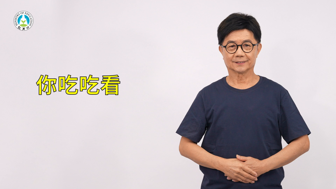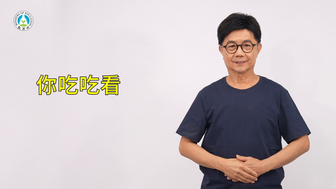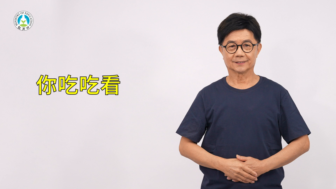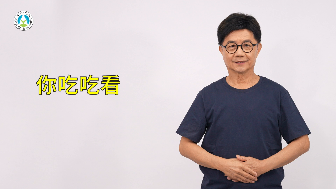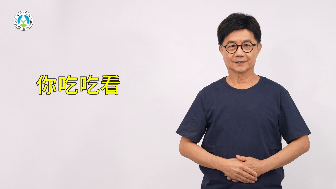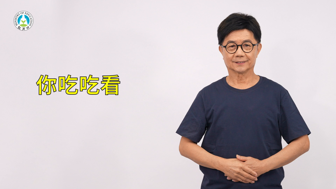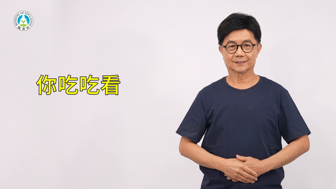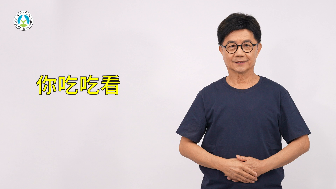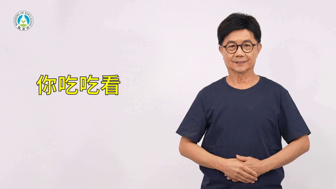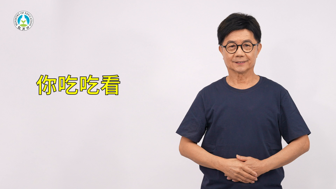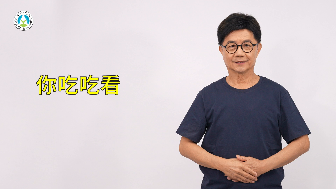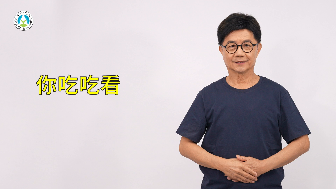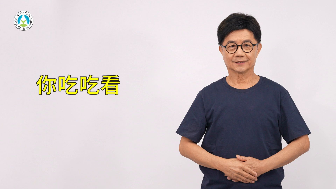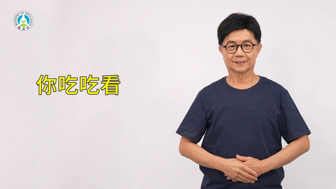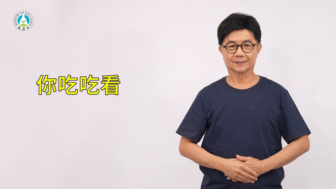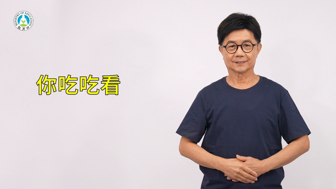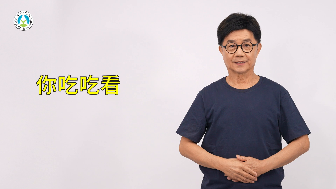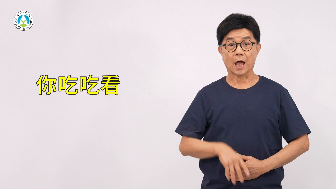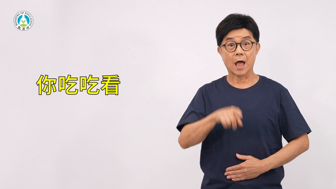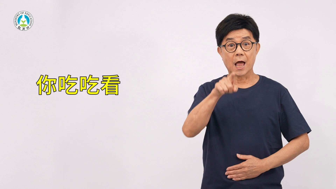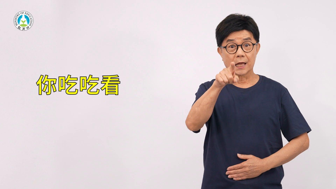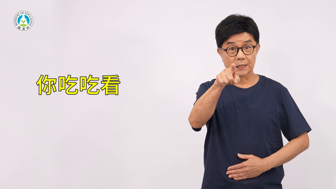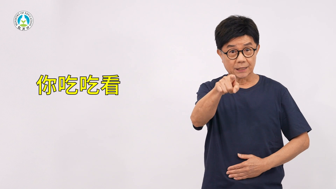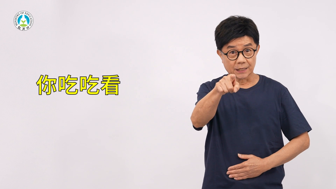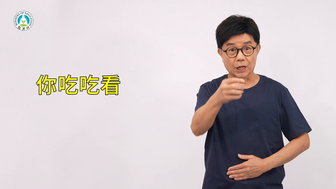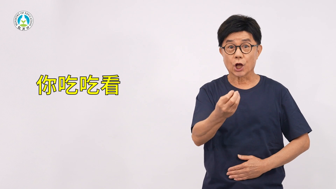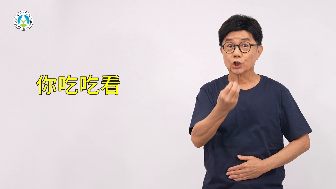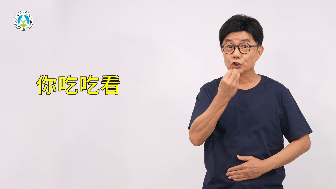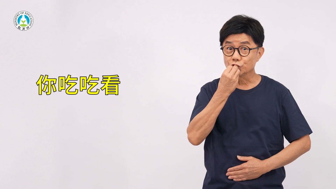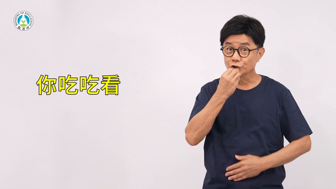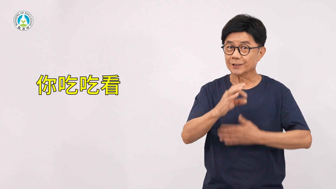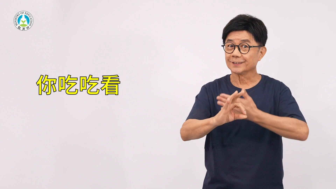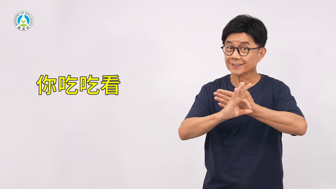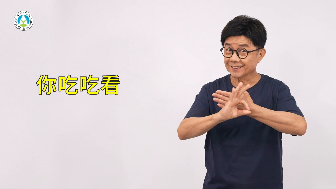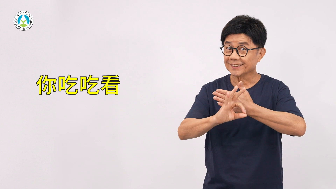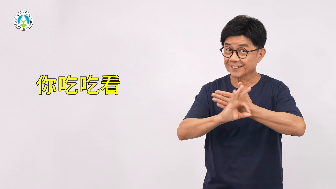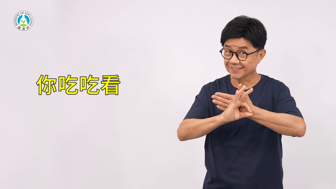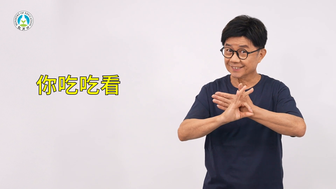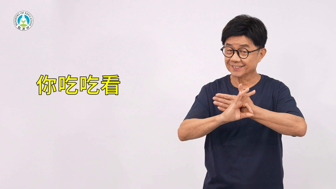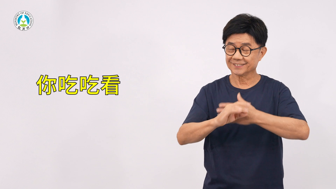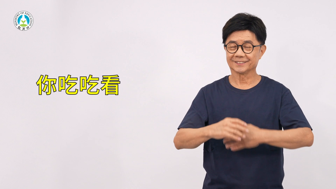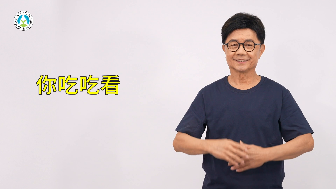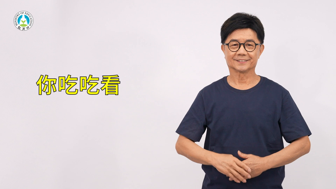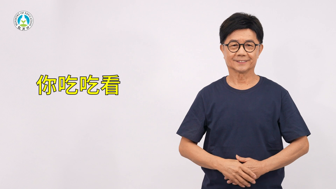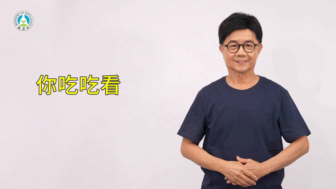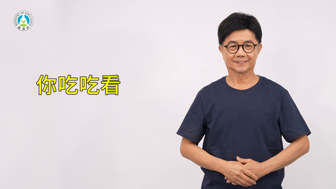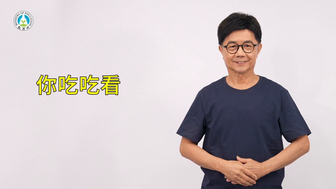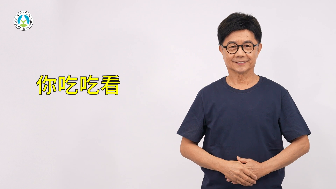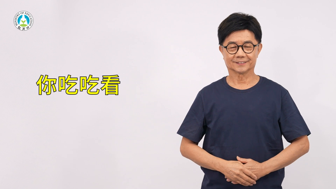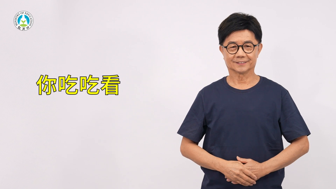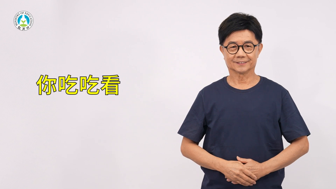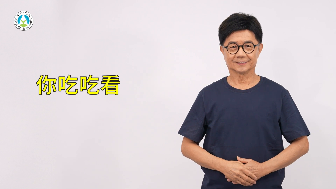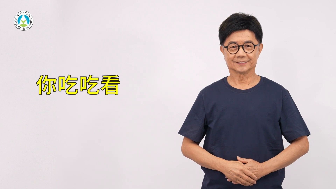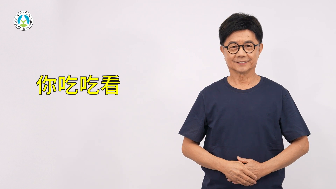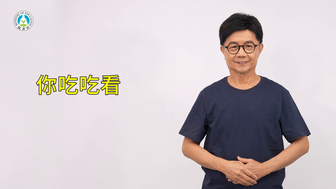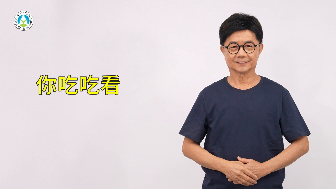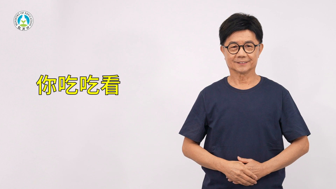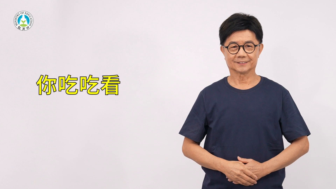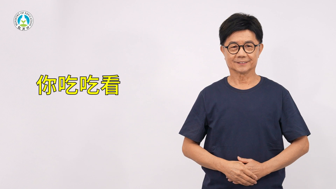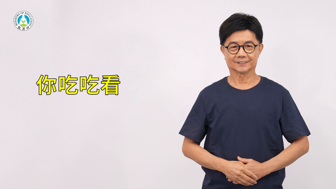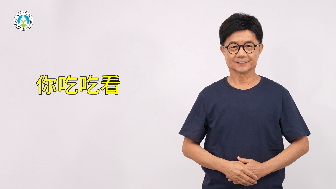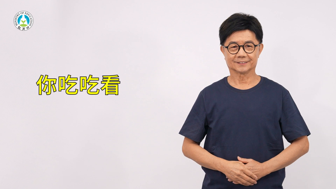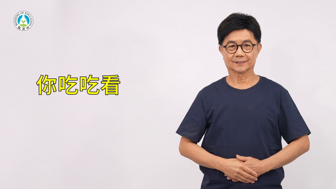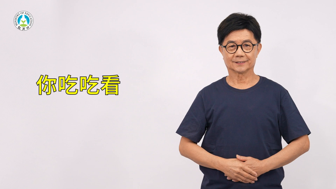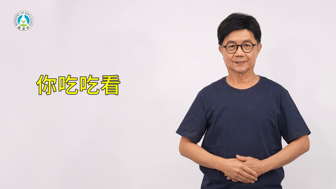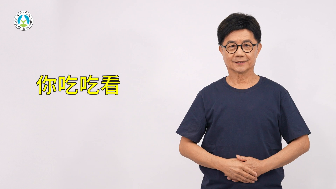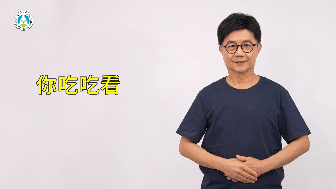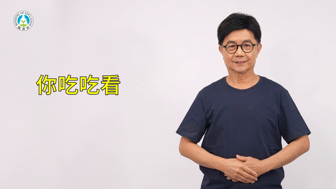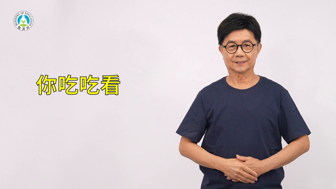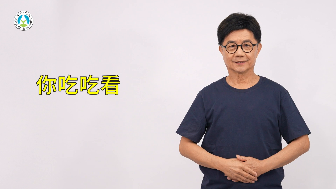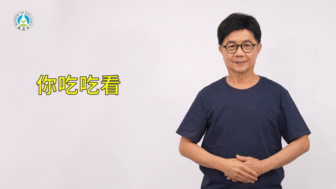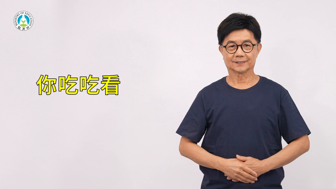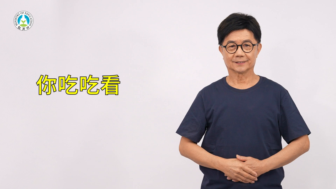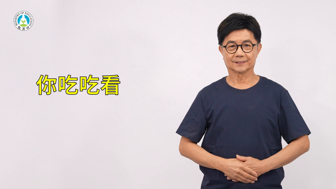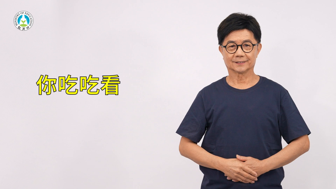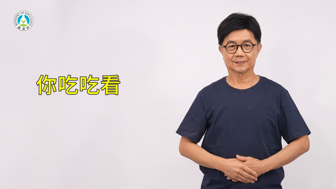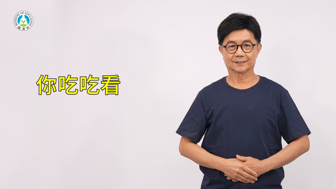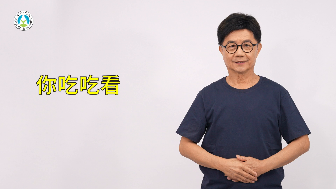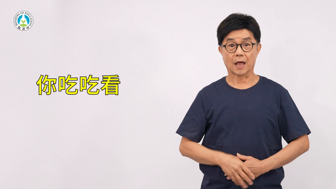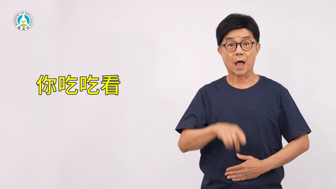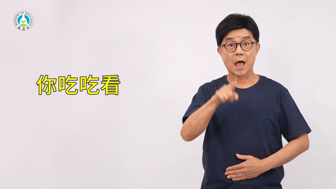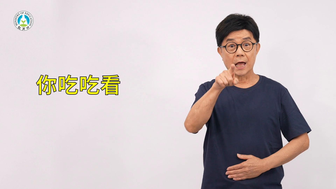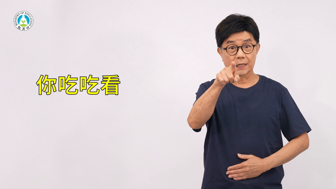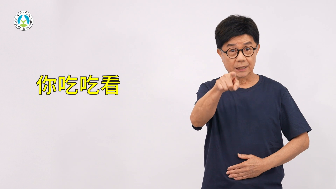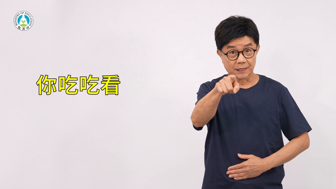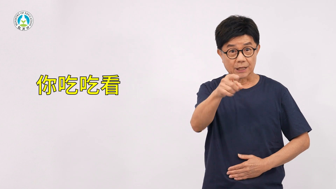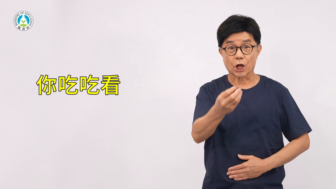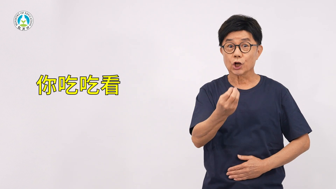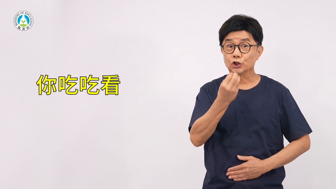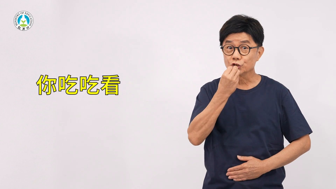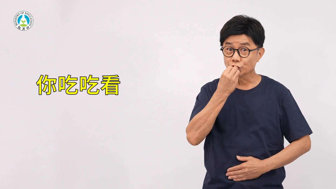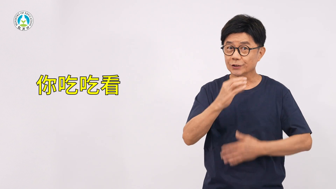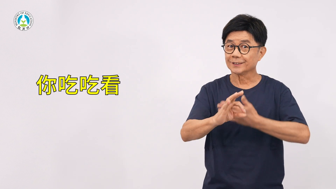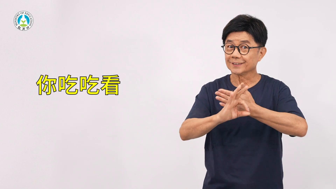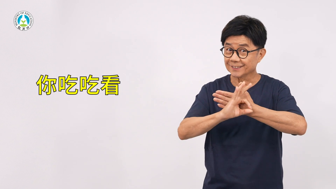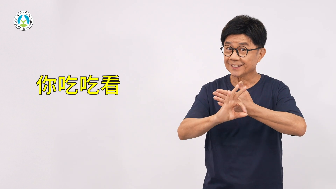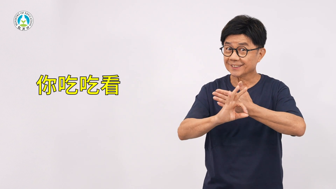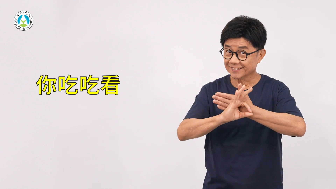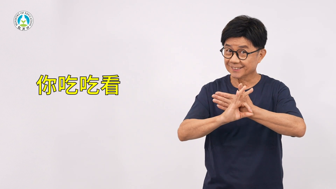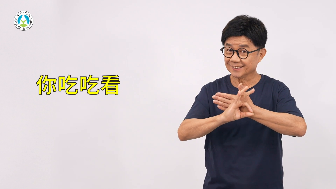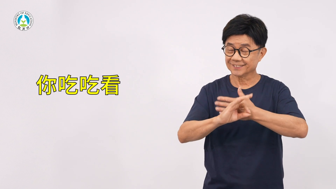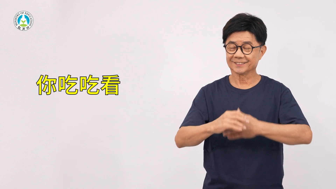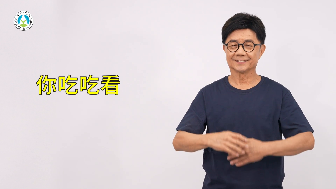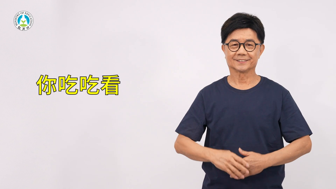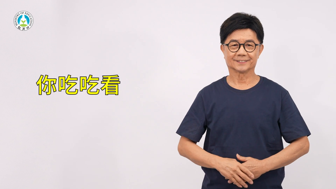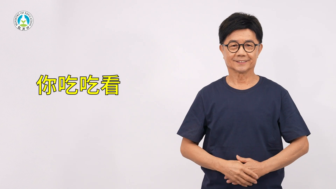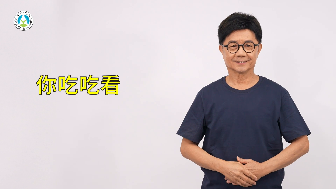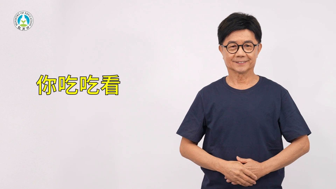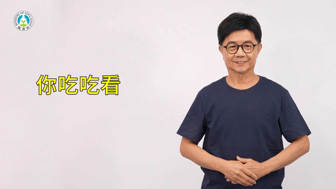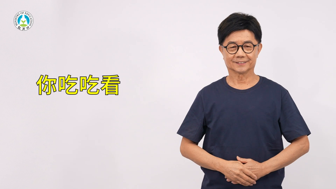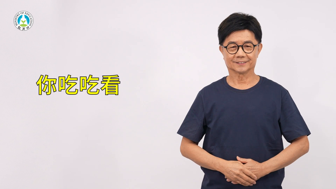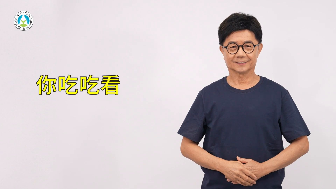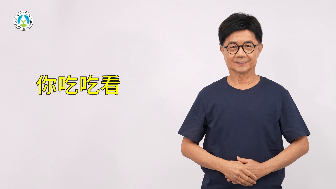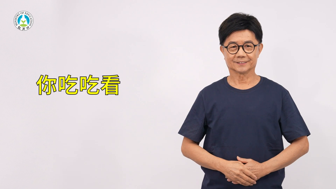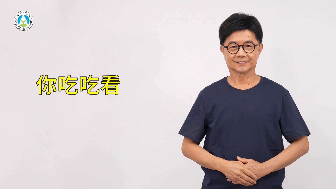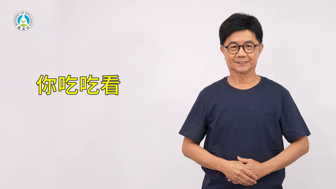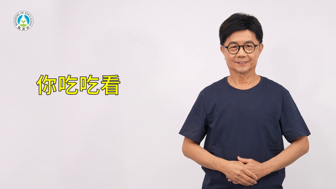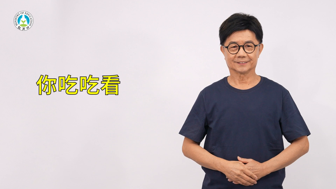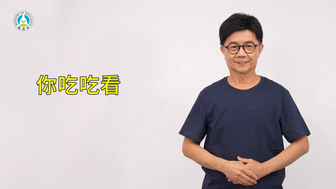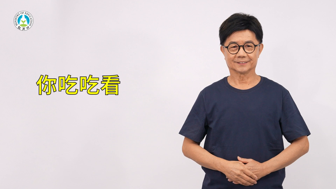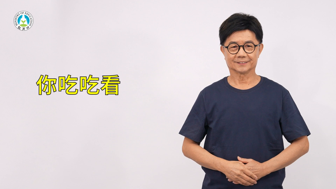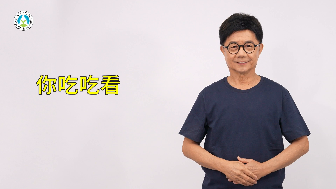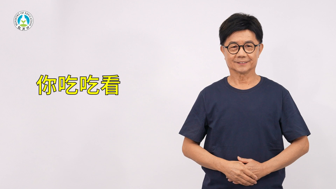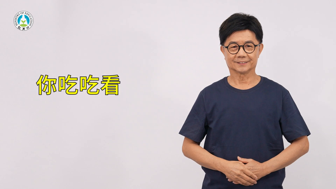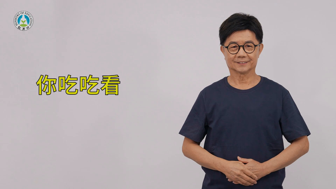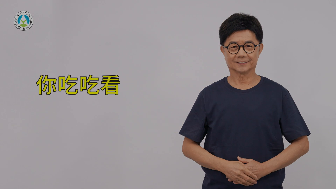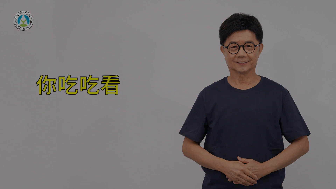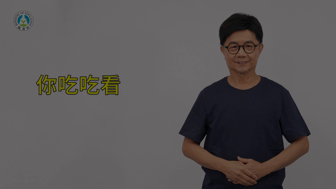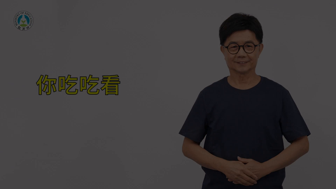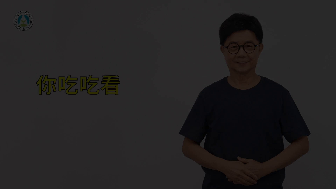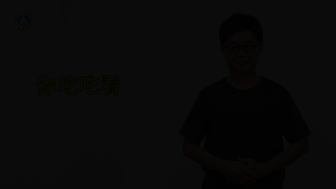你吃吃看